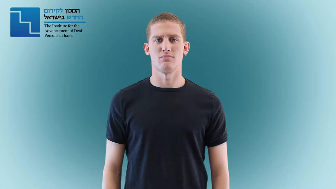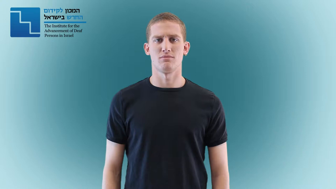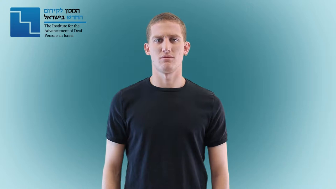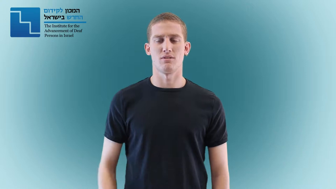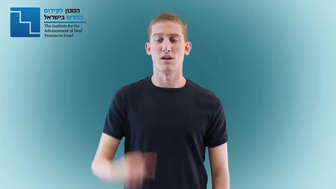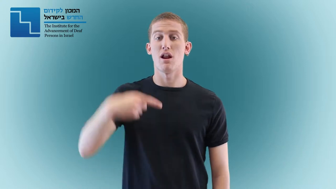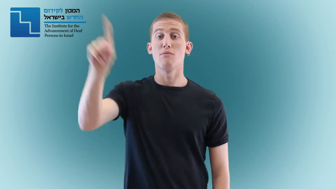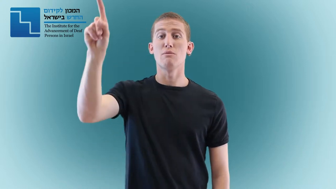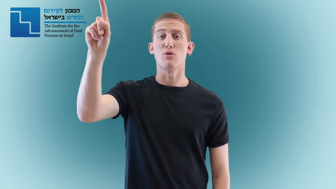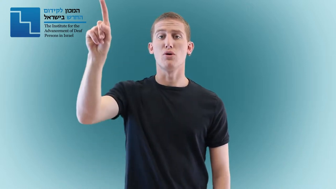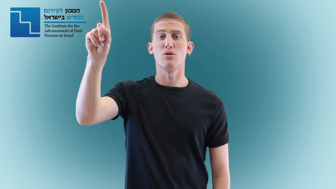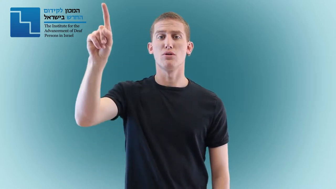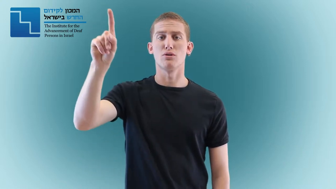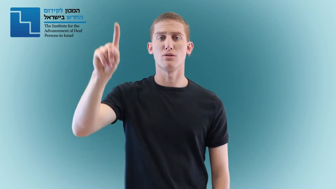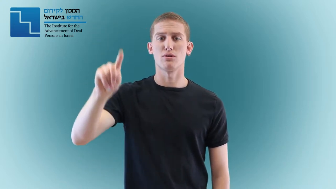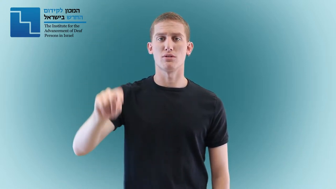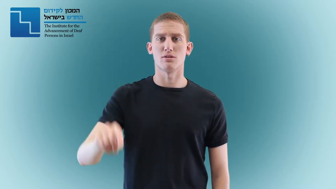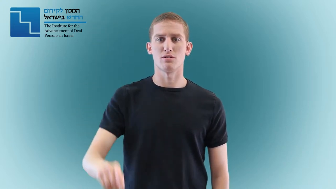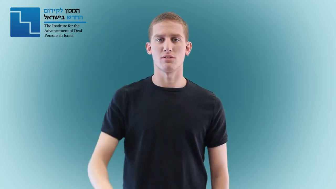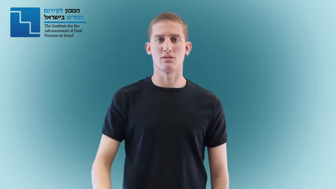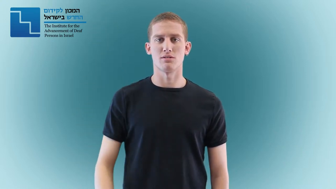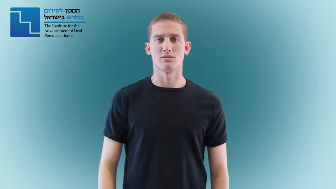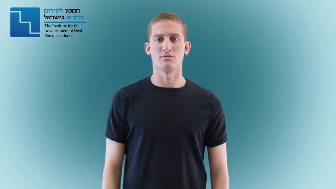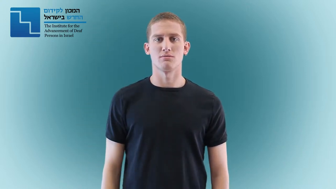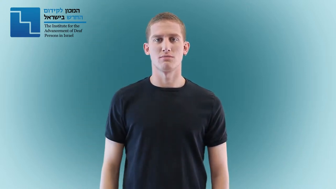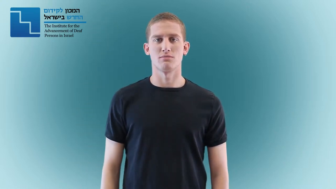לך מפה!